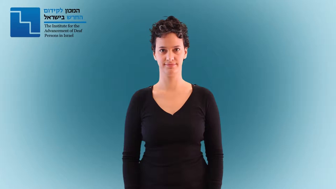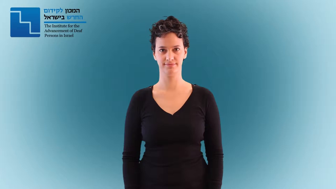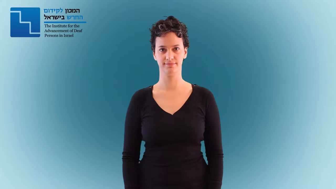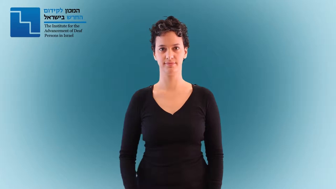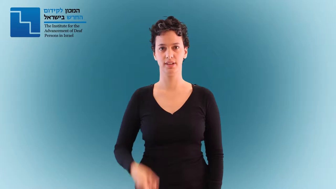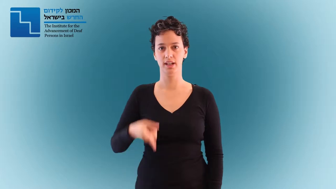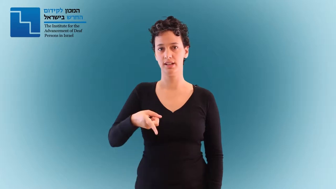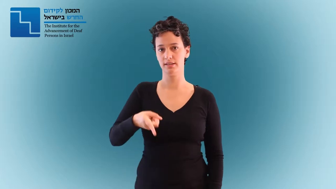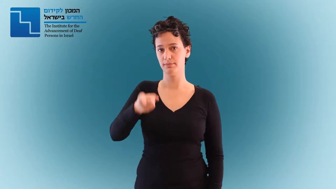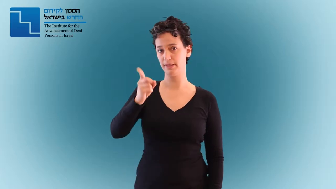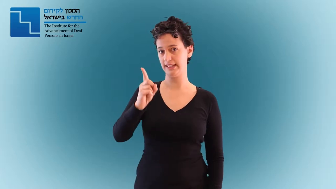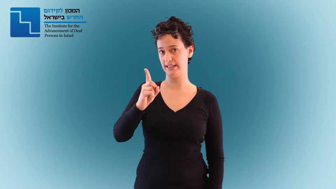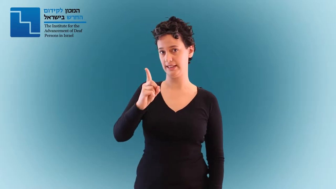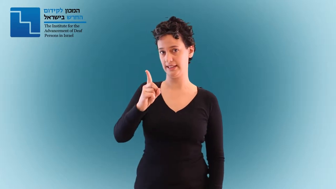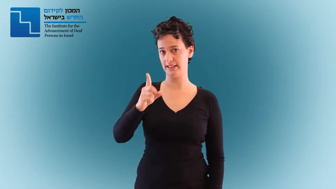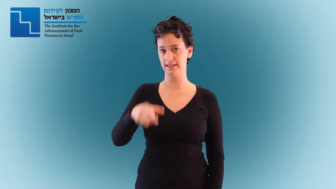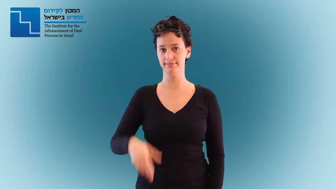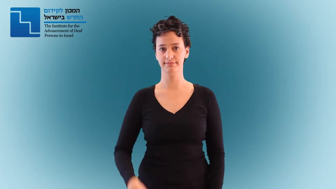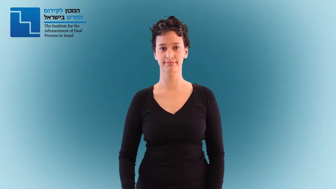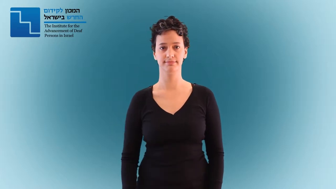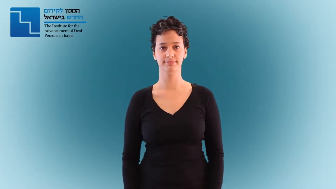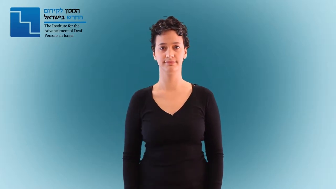פין / זין